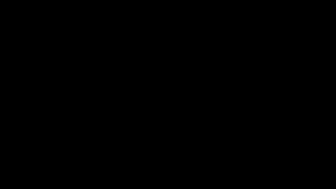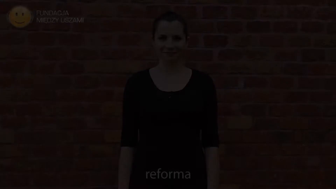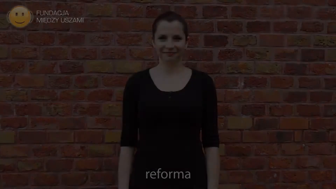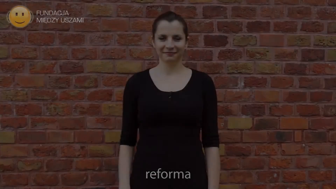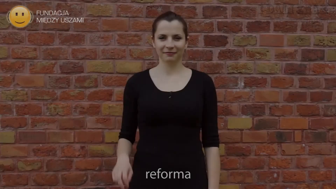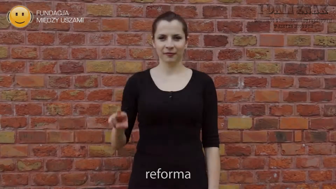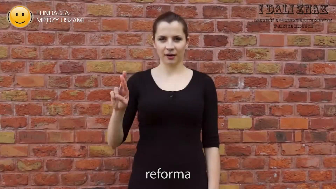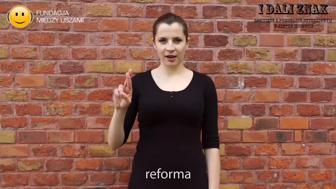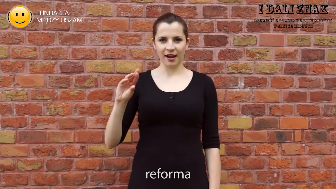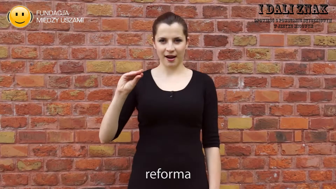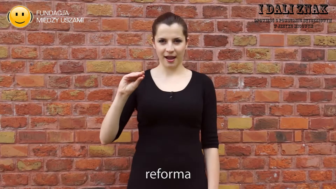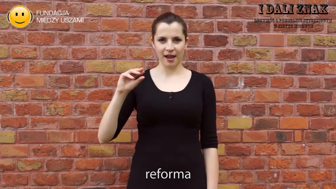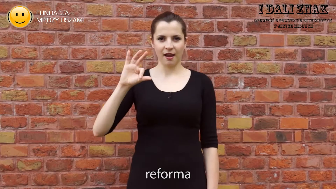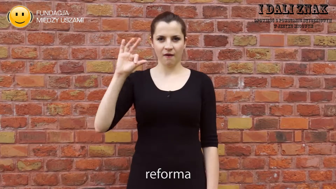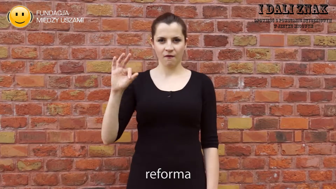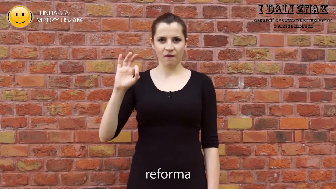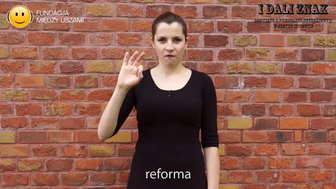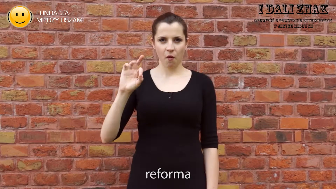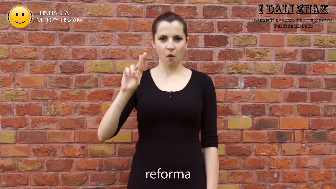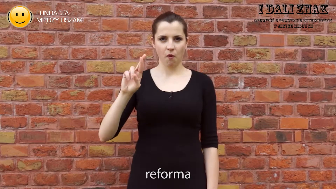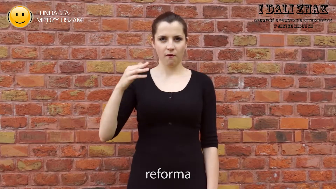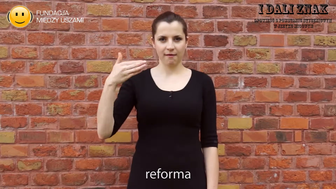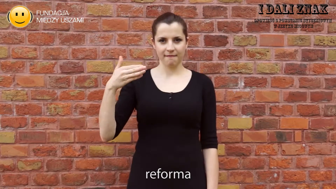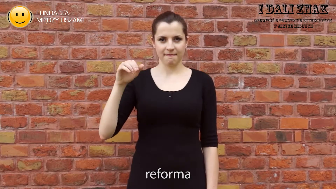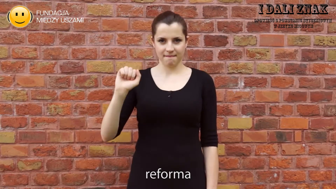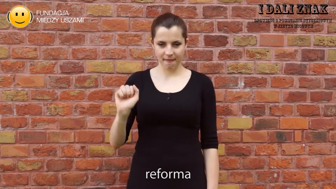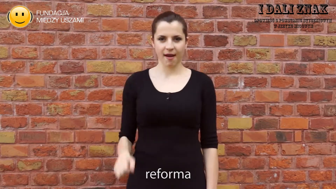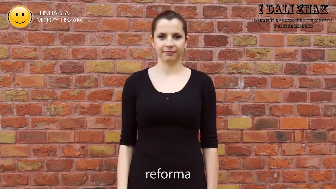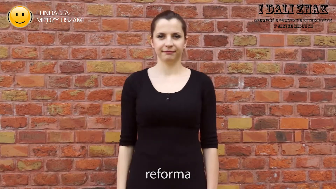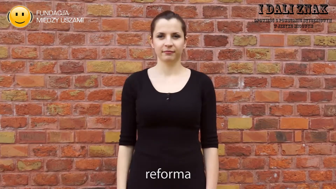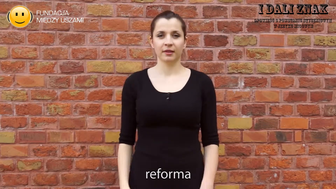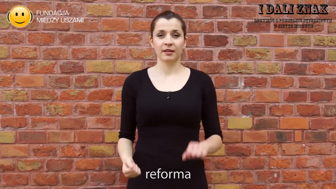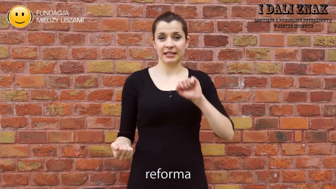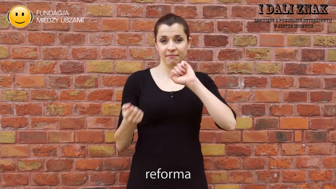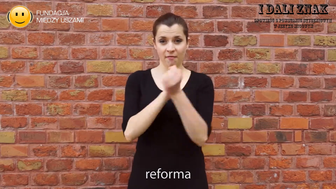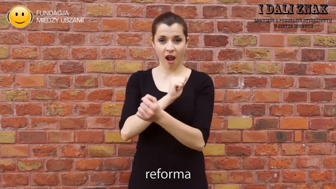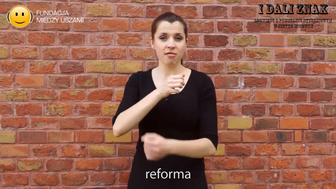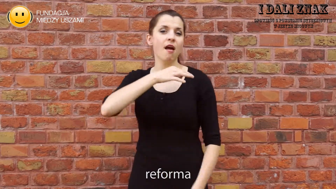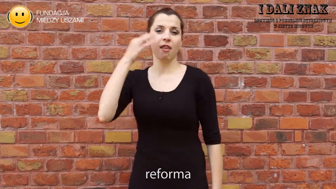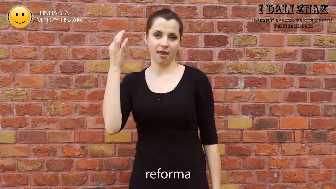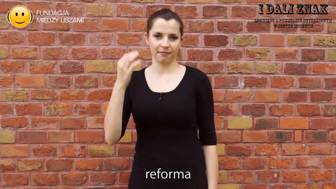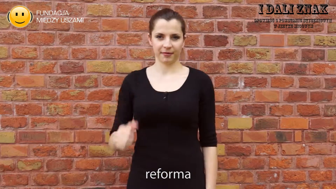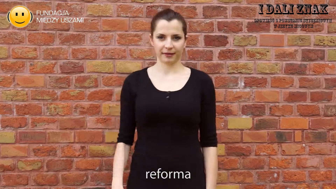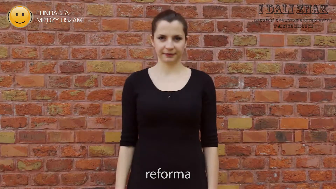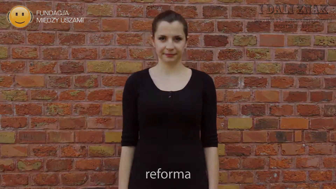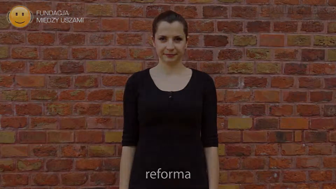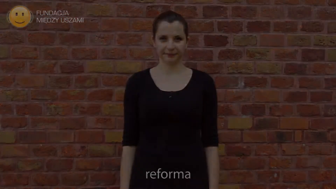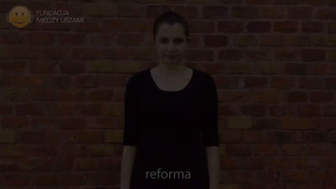Reforma